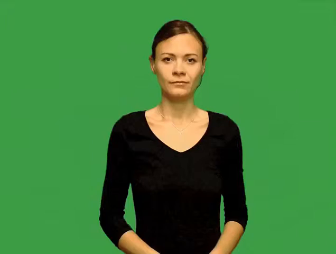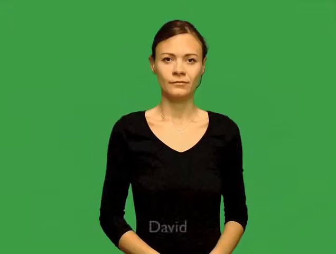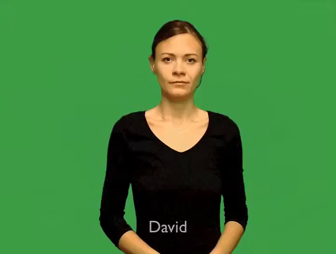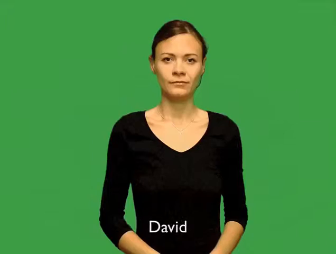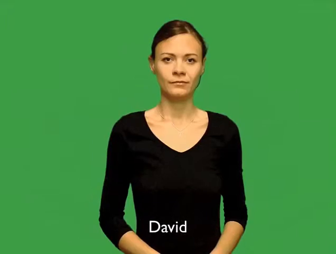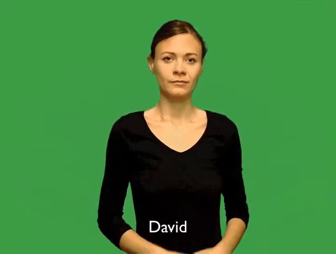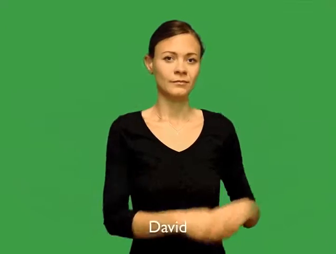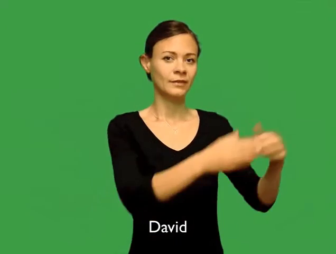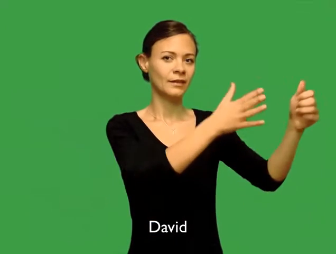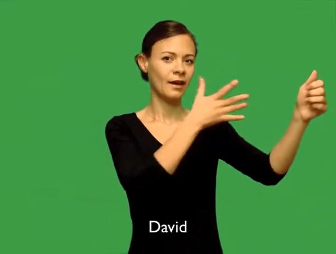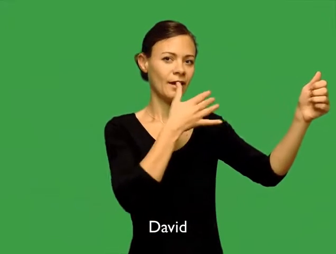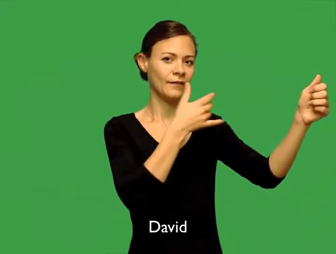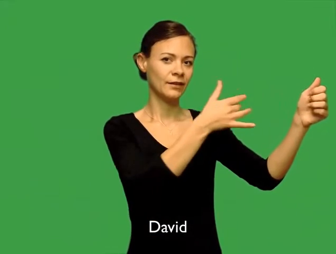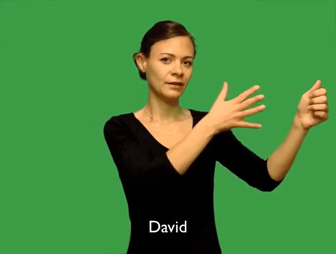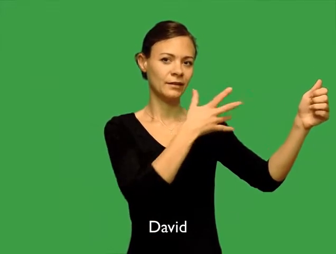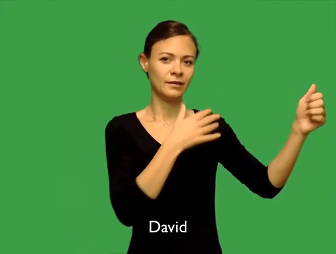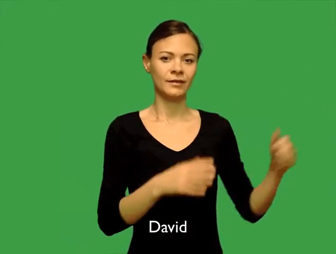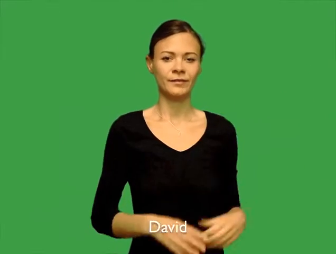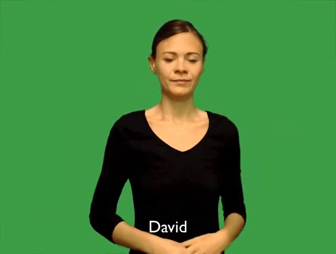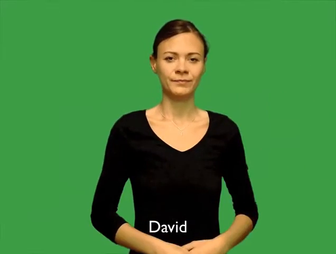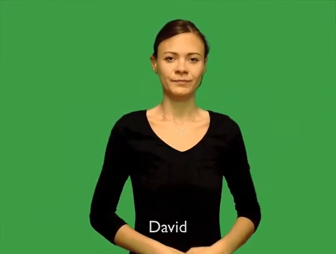David